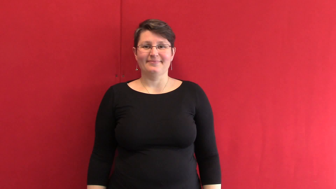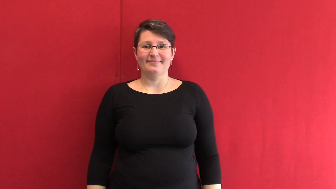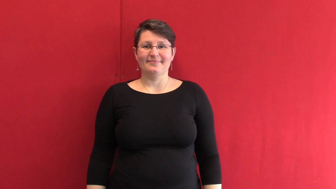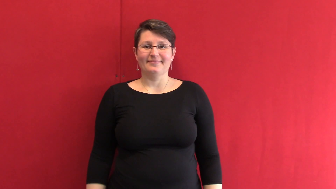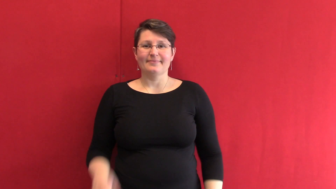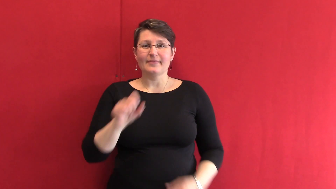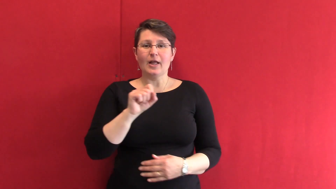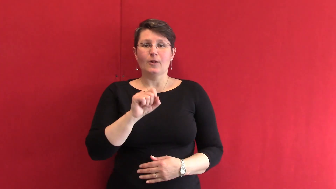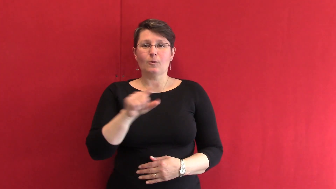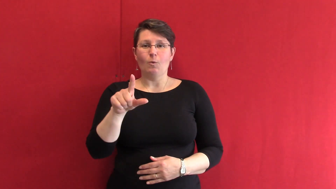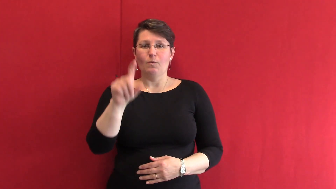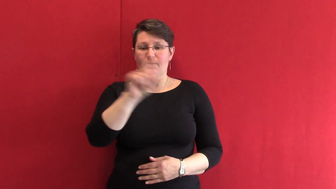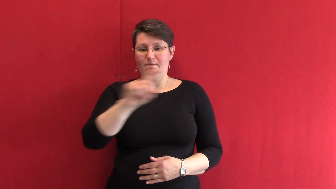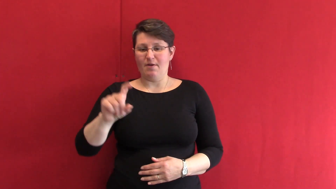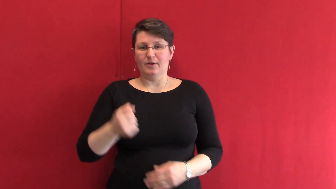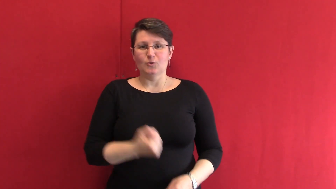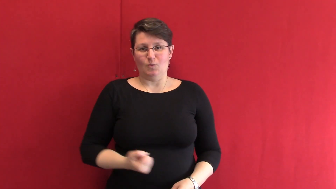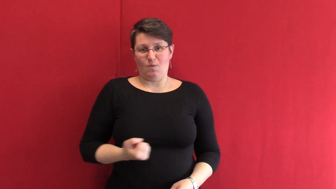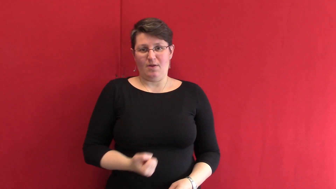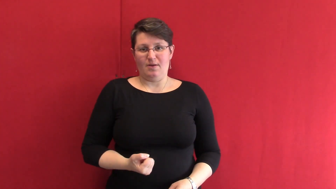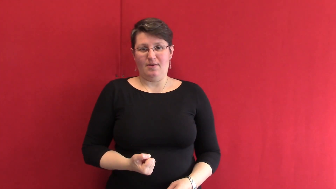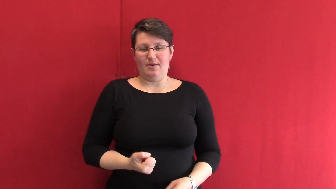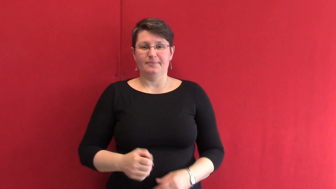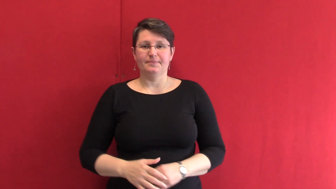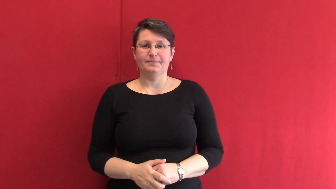tólf vikna sónar